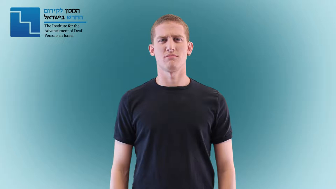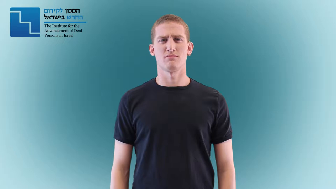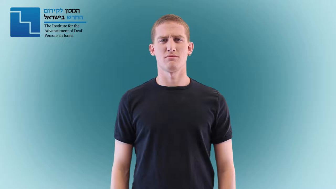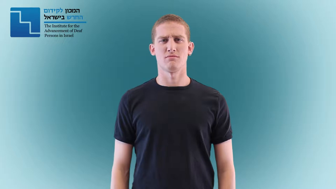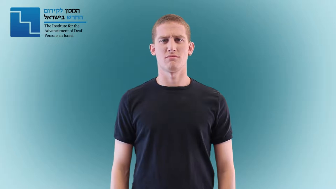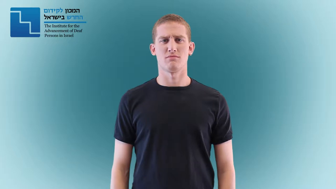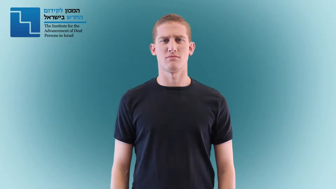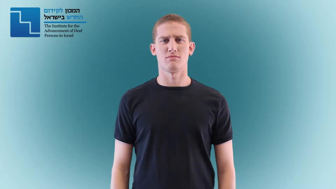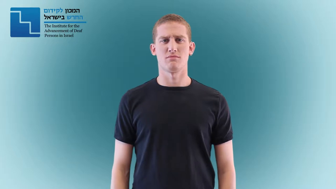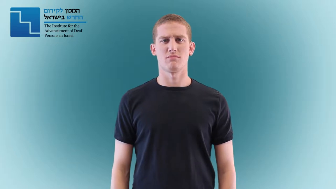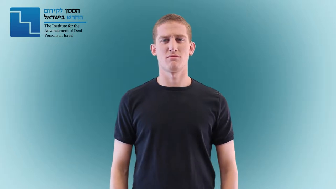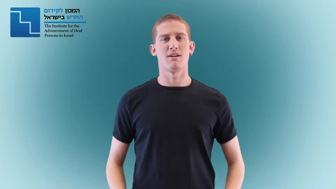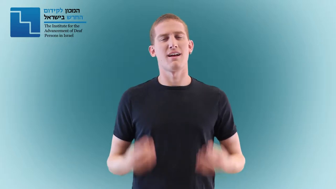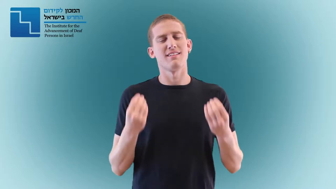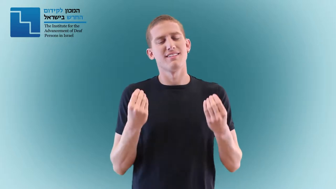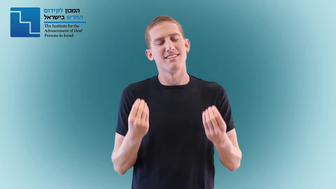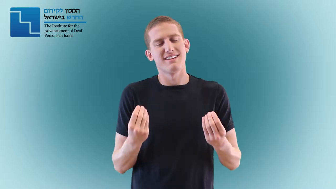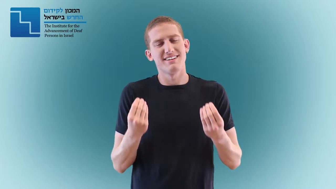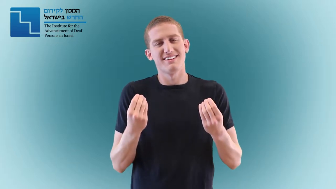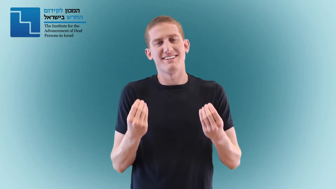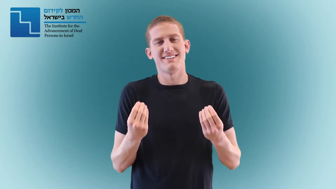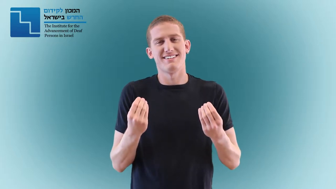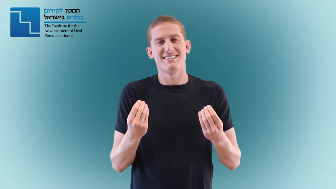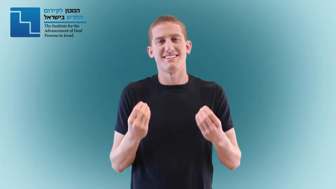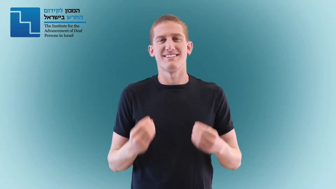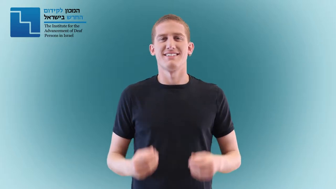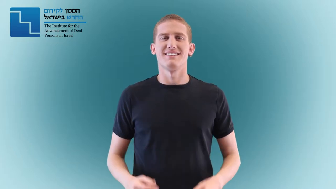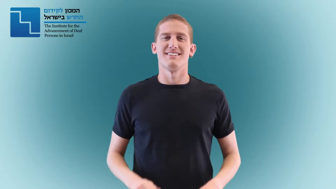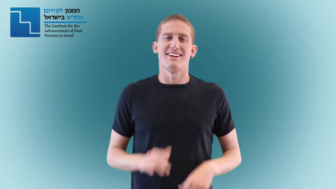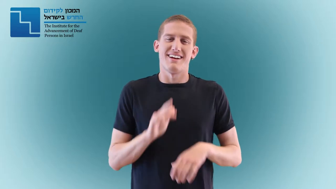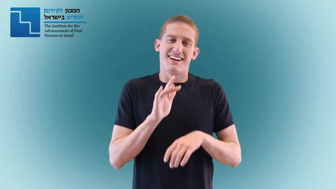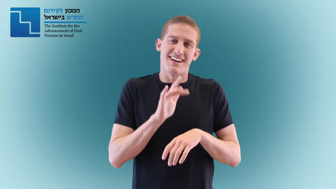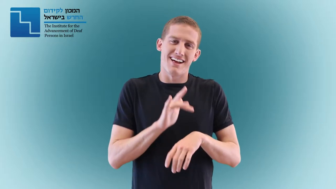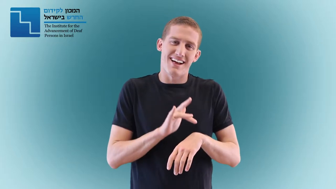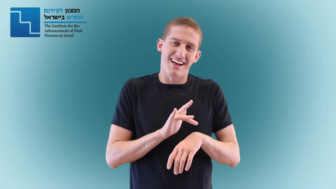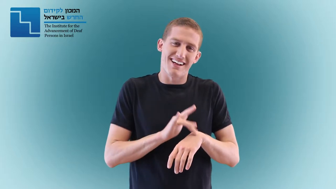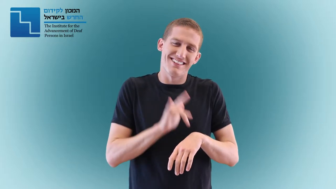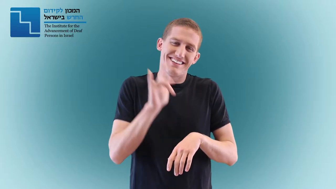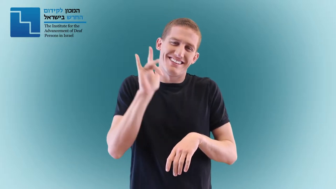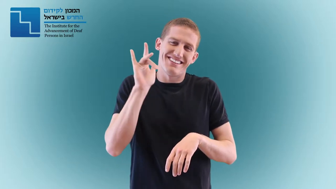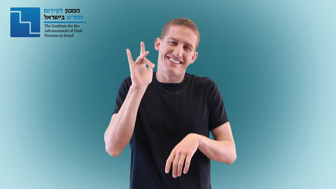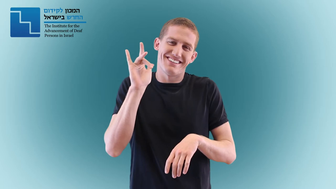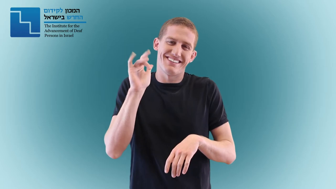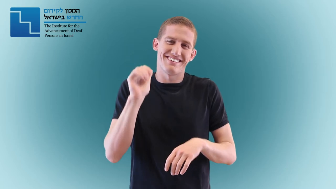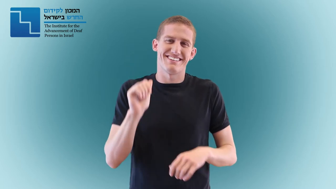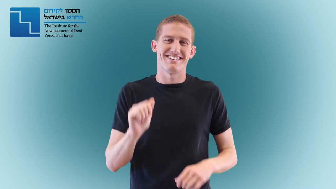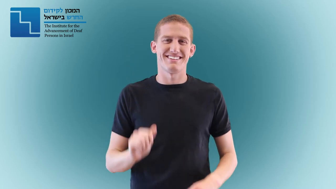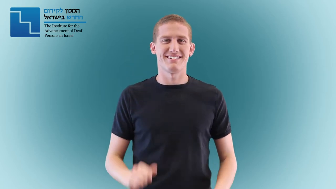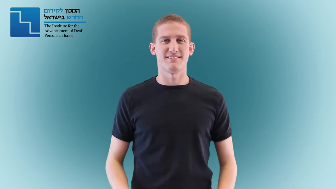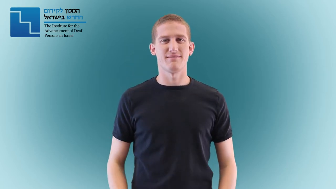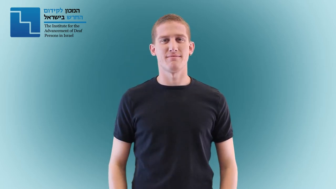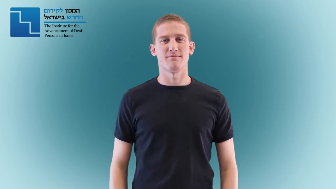אטי